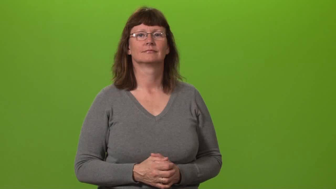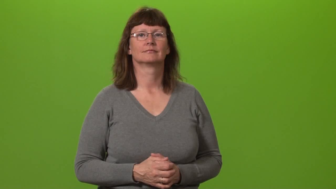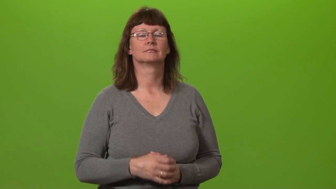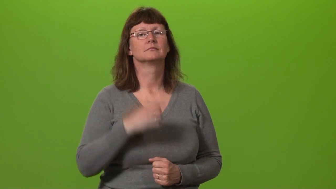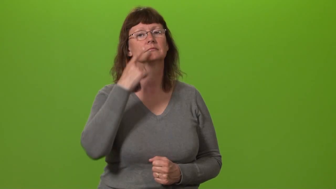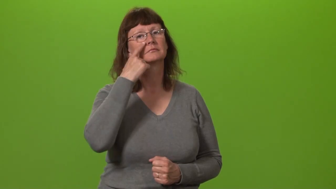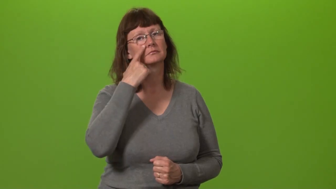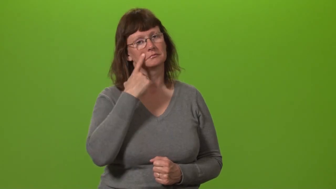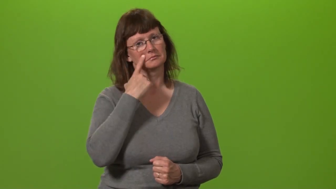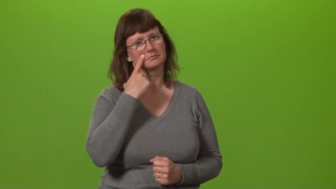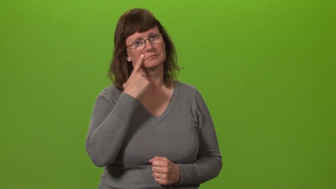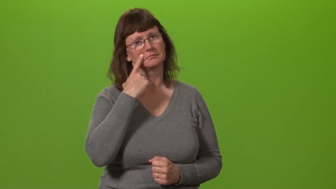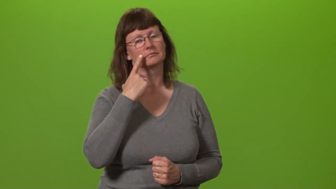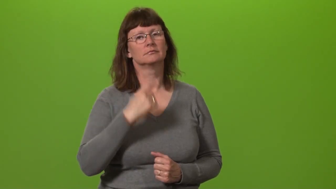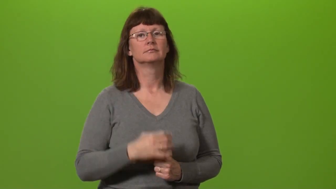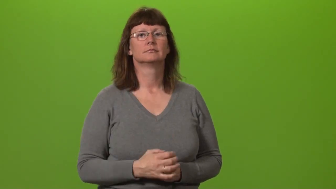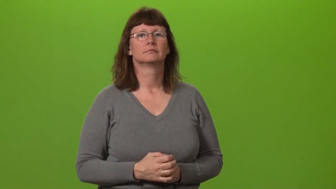sorgmæddur